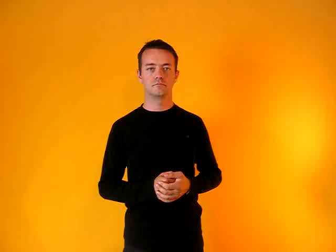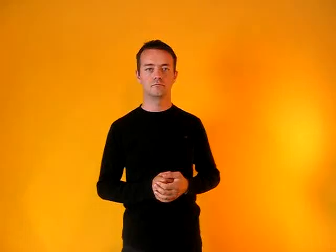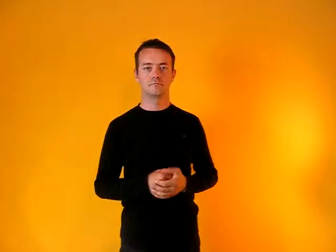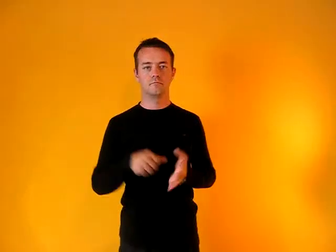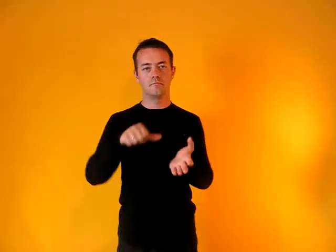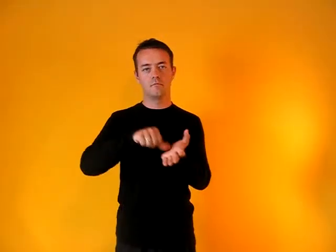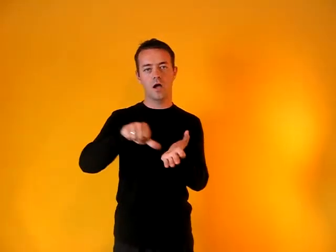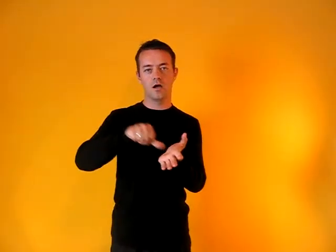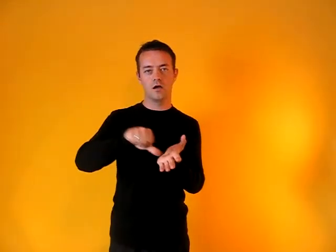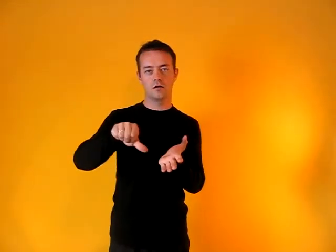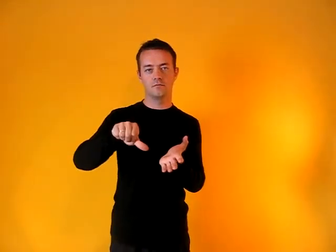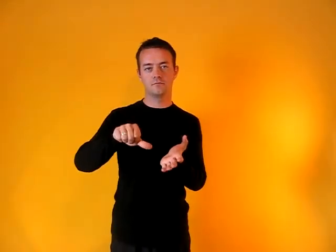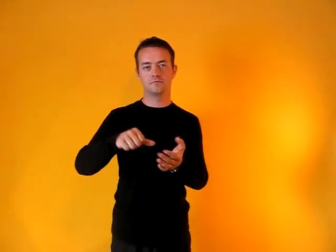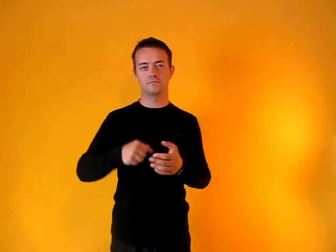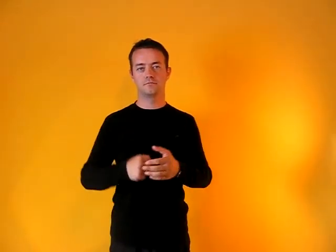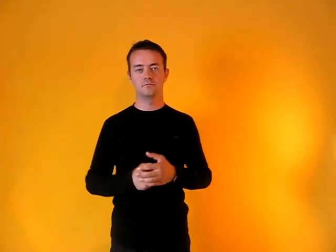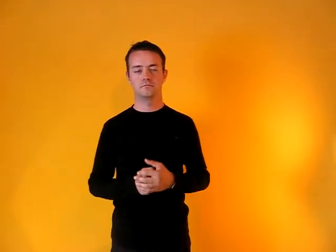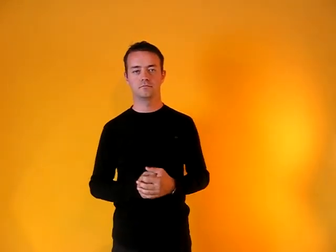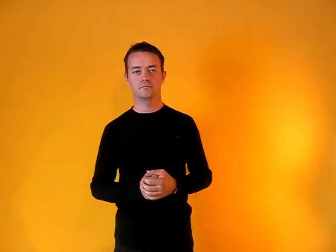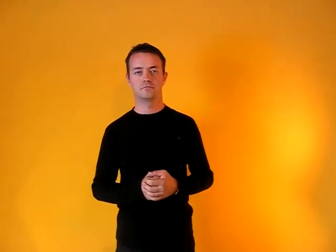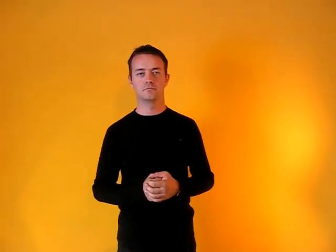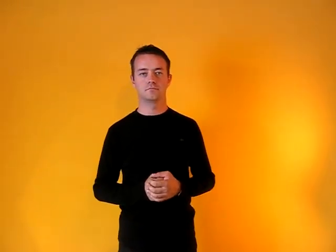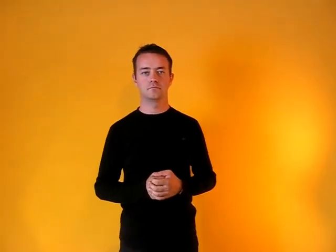banka